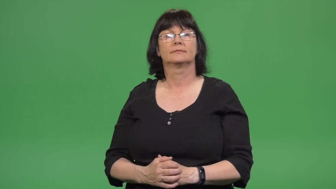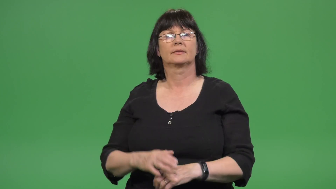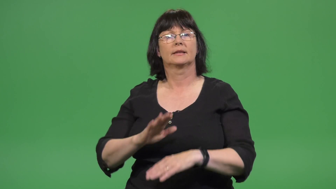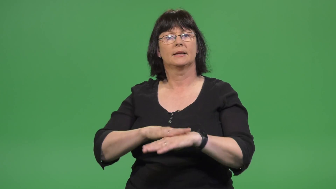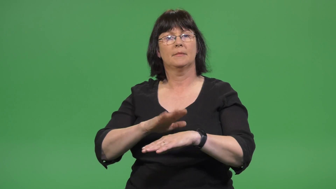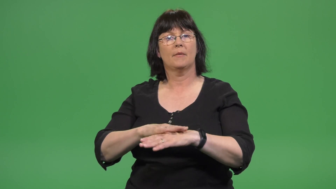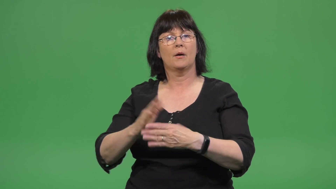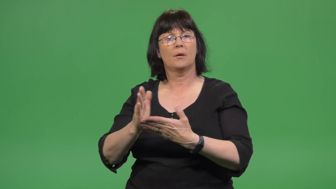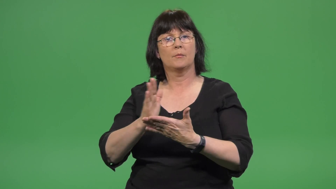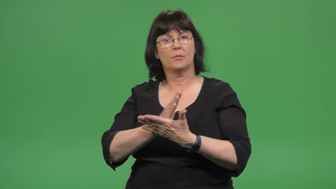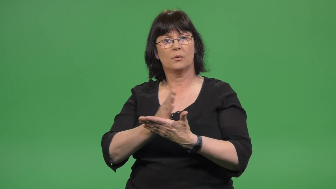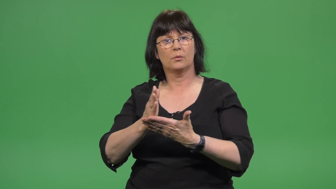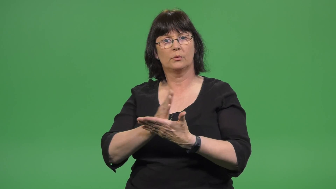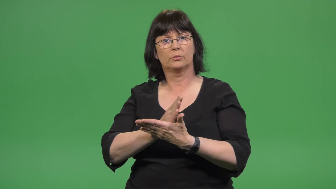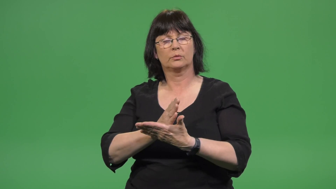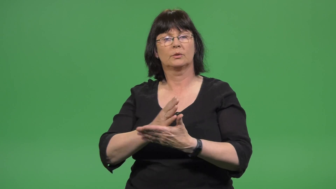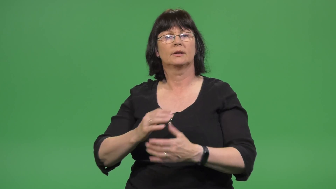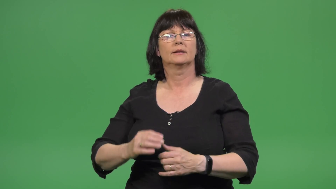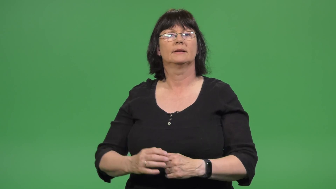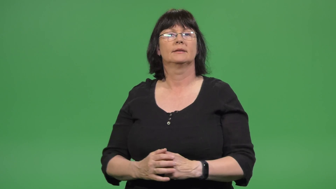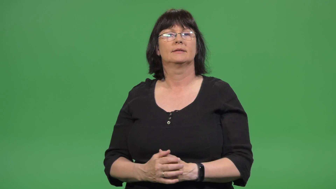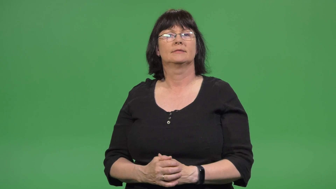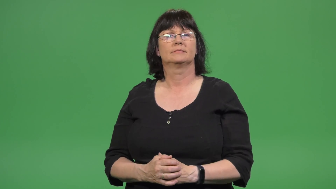tímamót